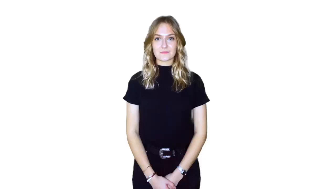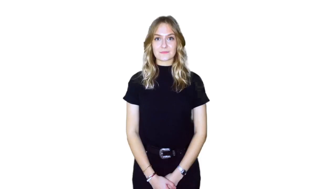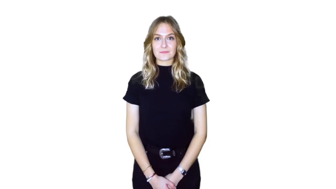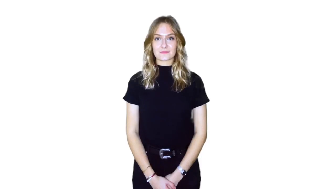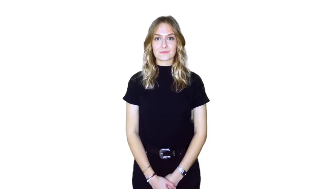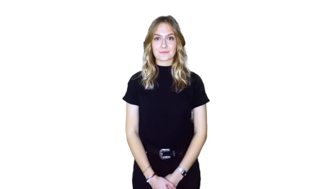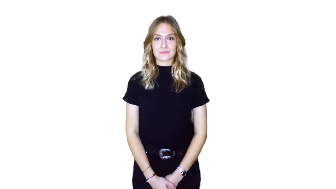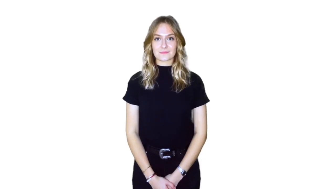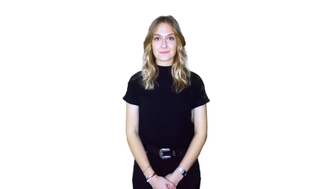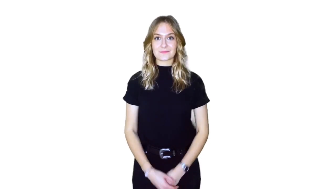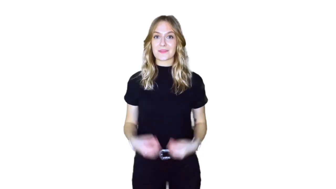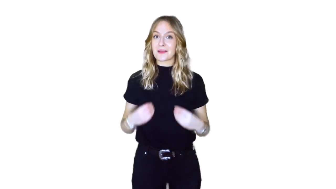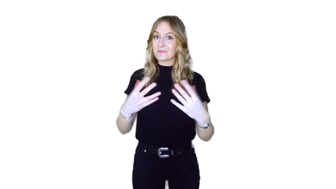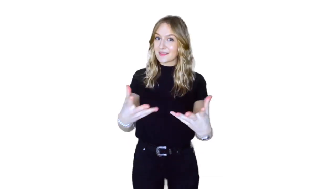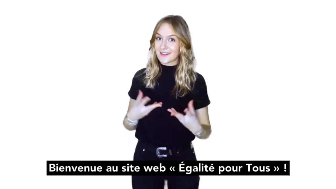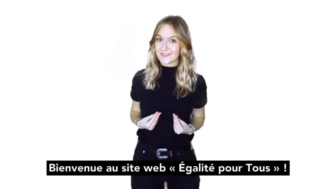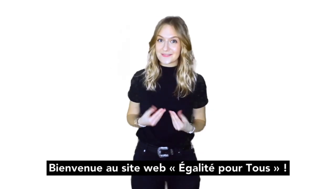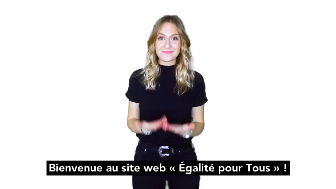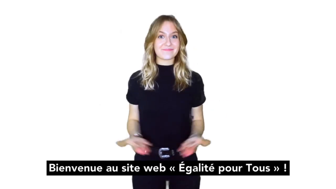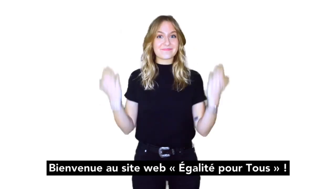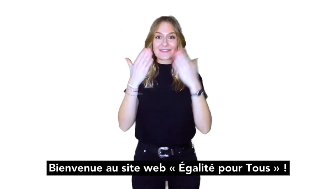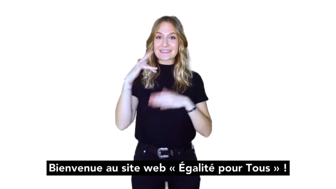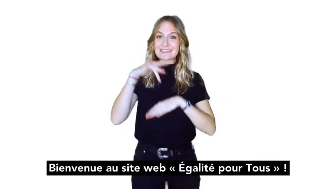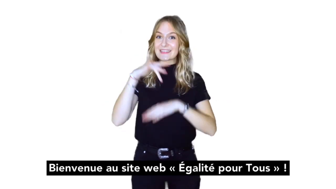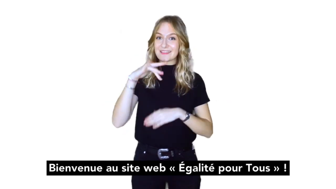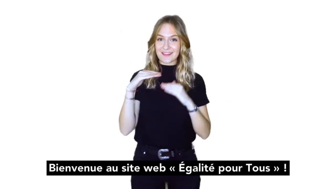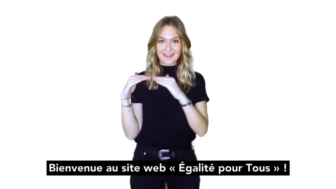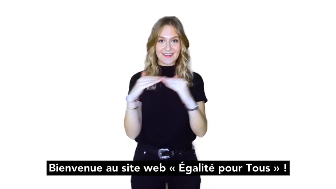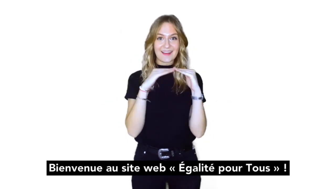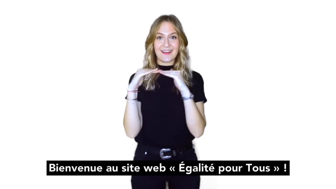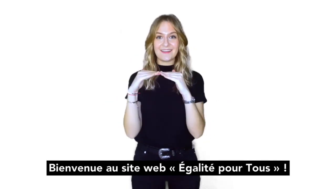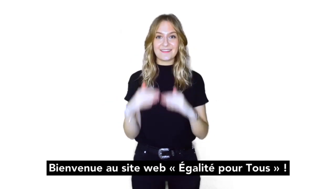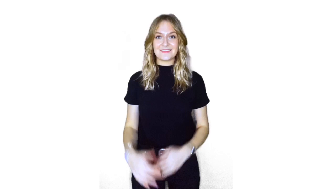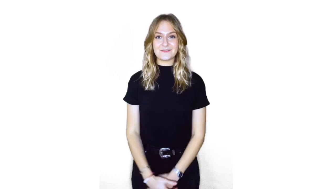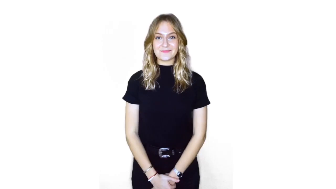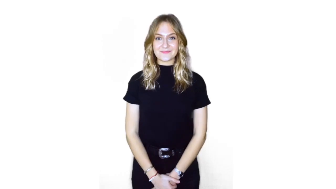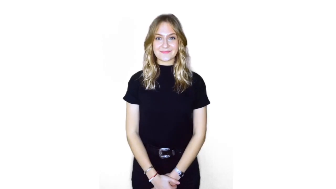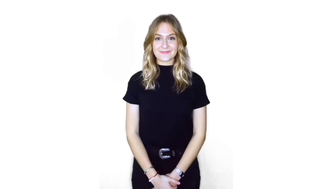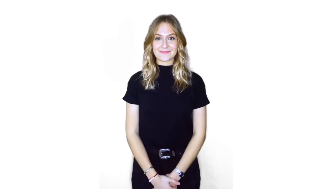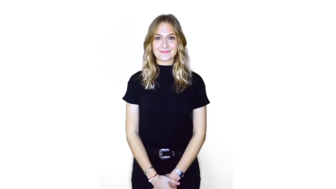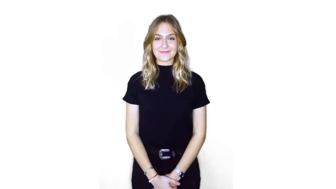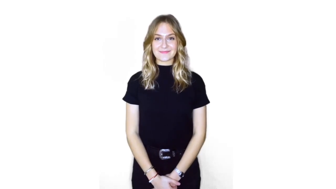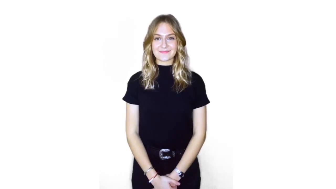Bienvenue